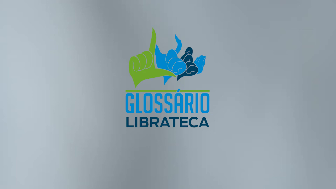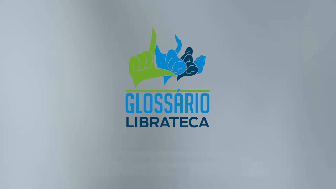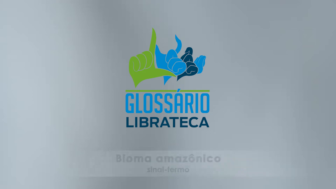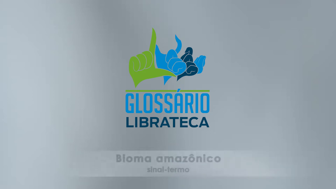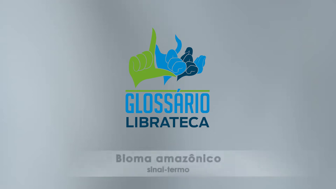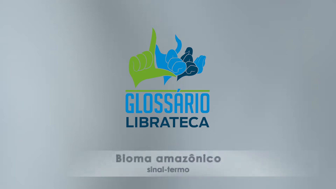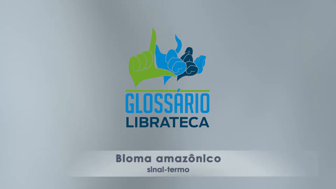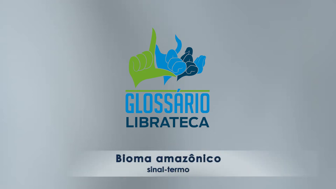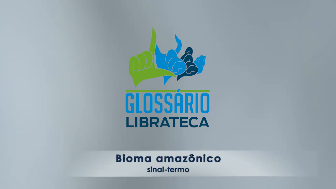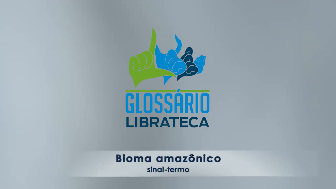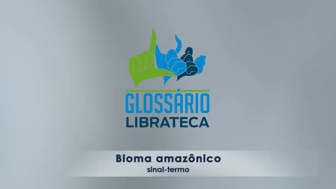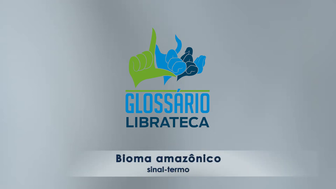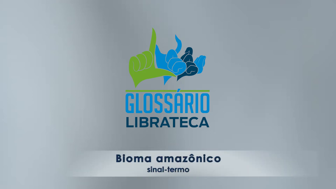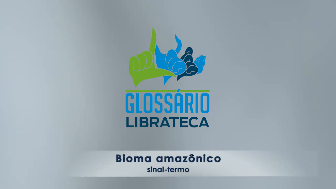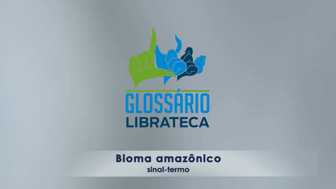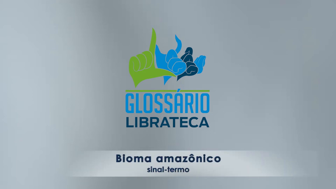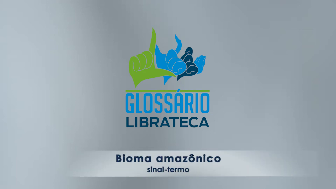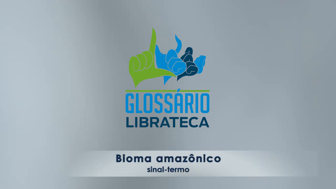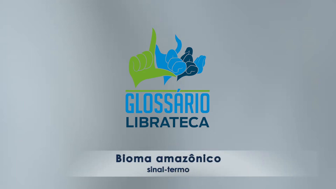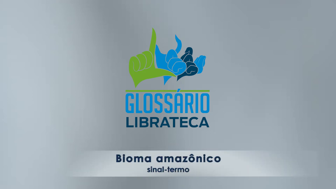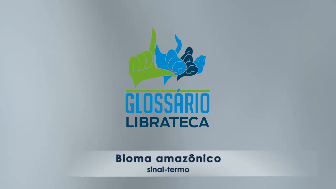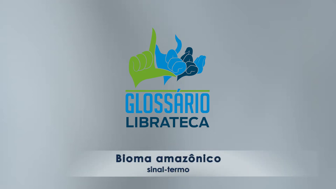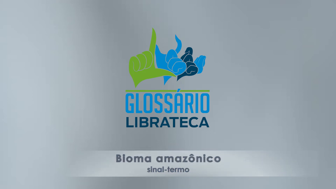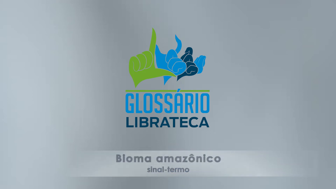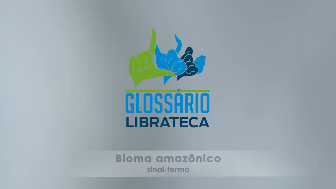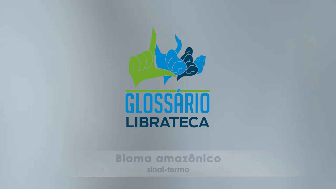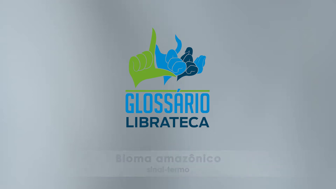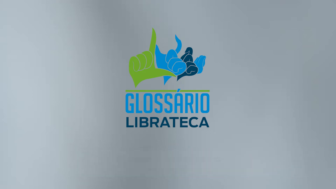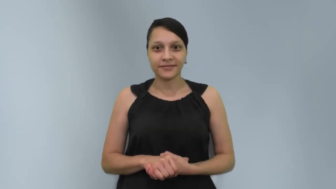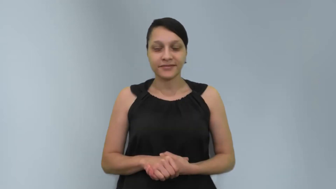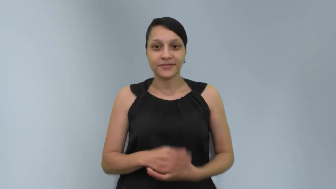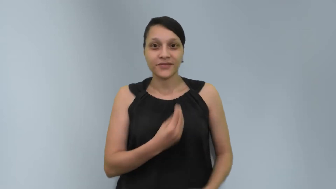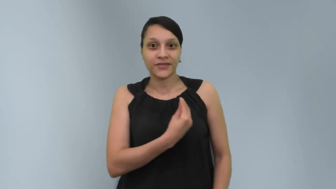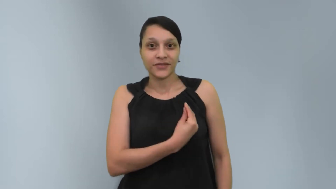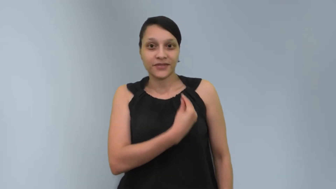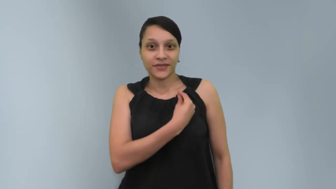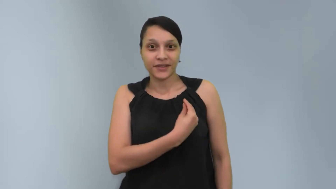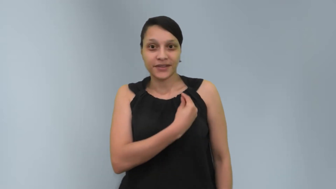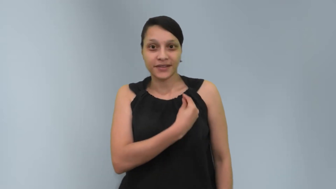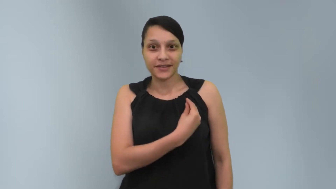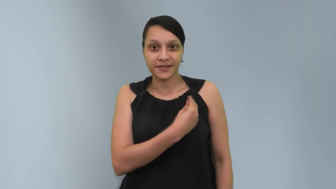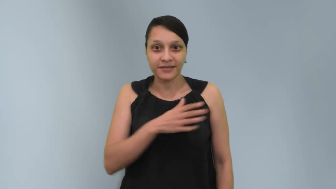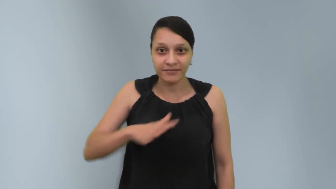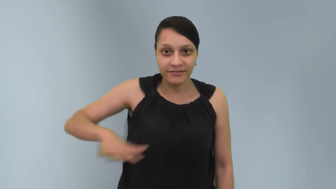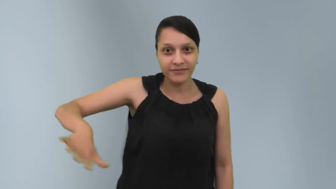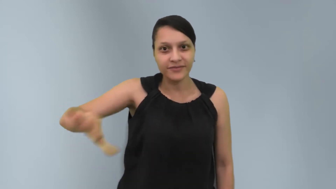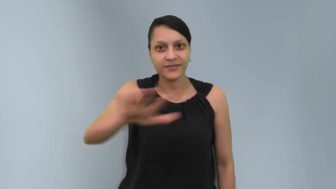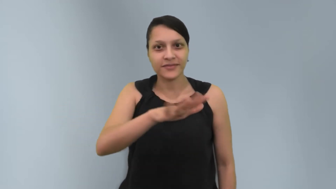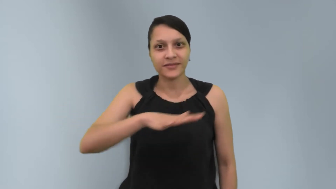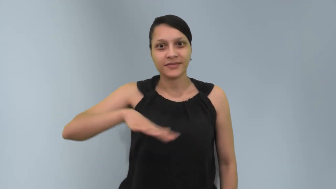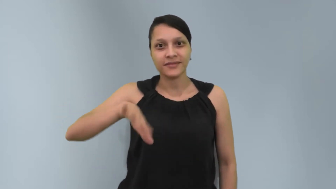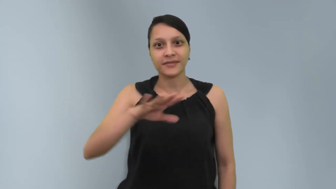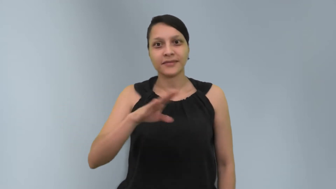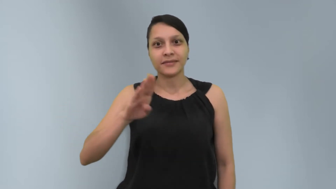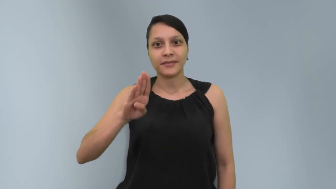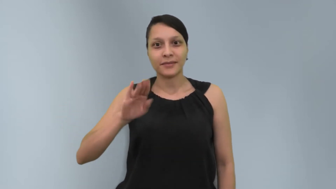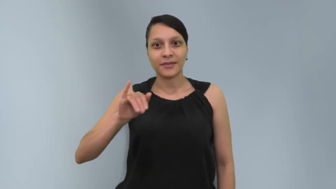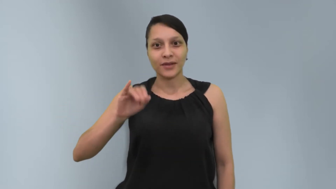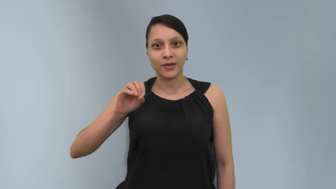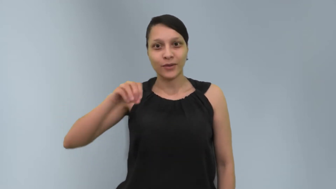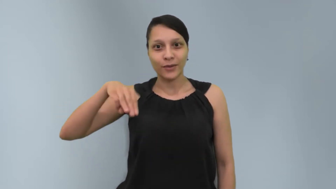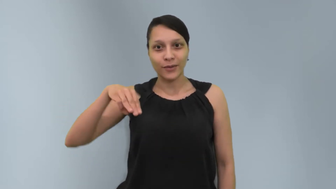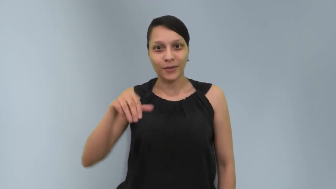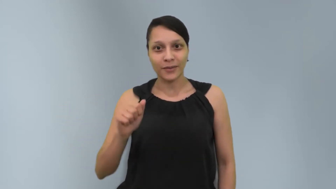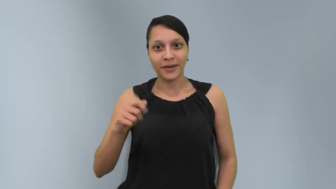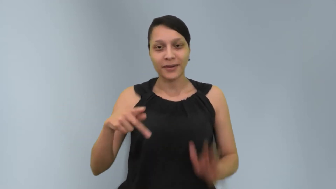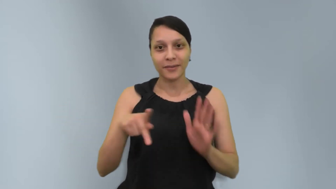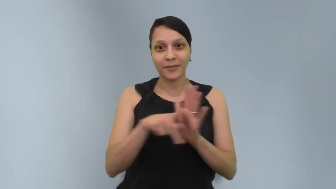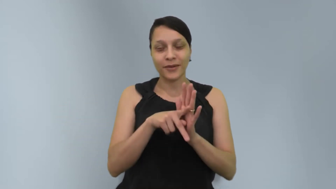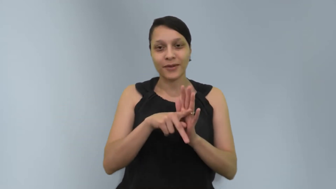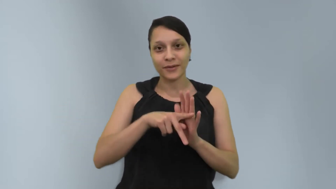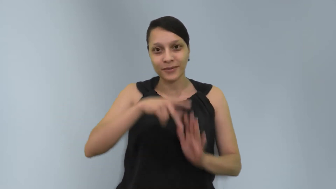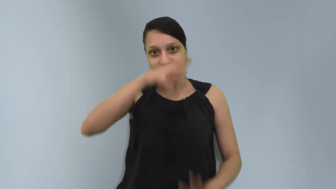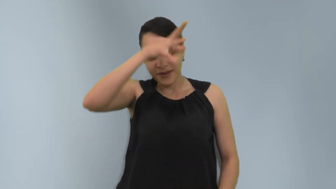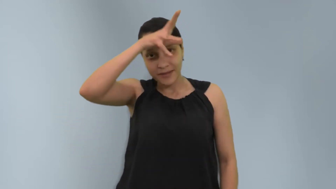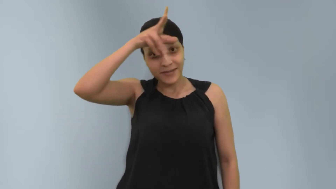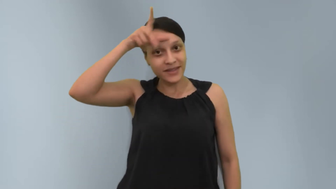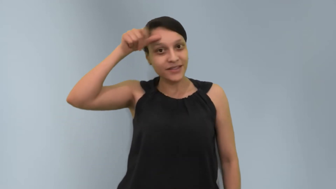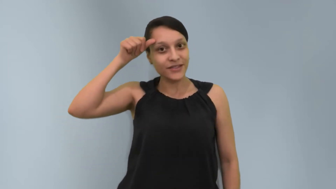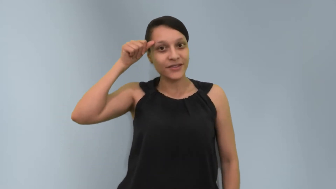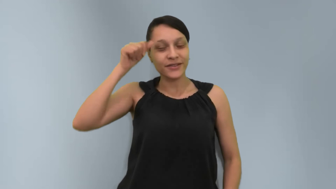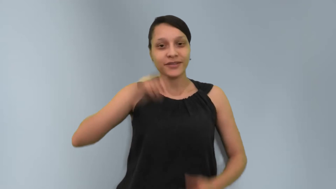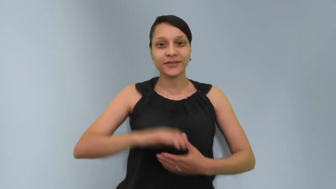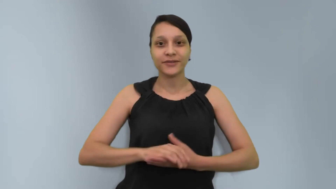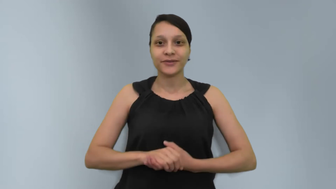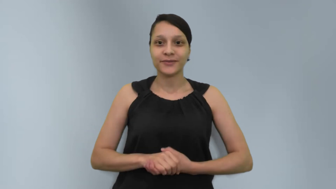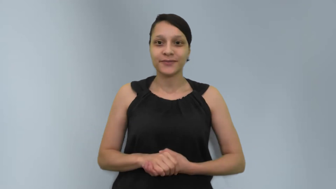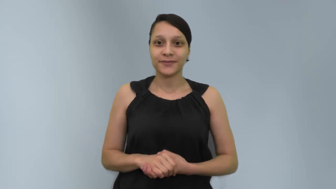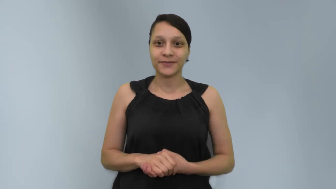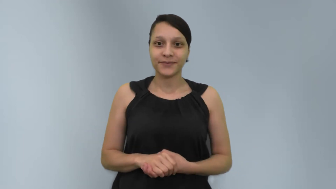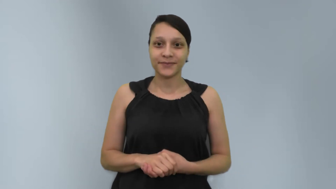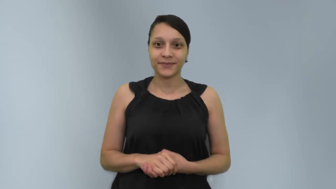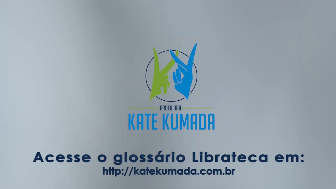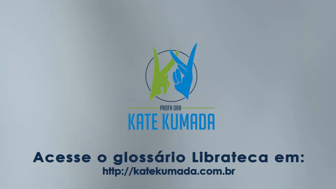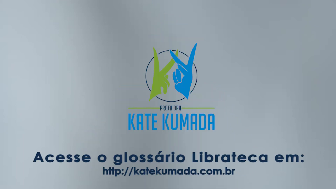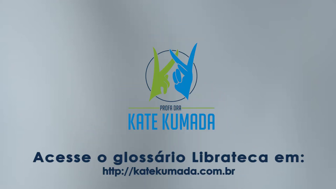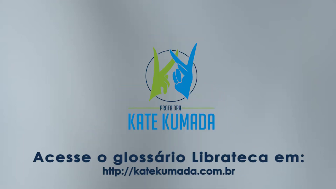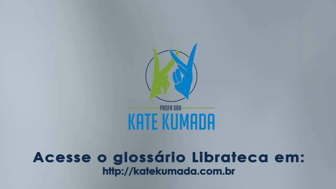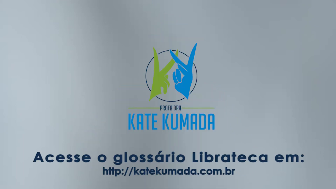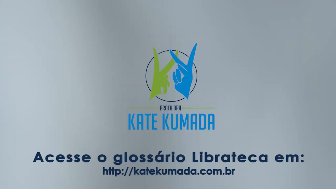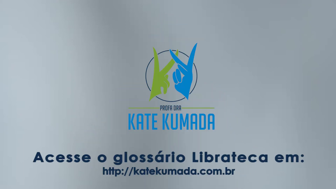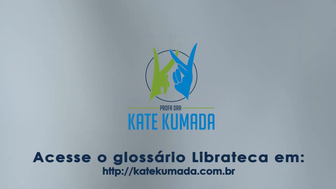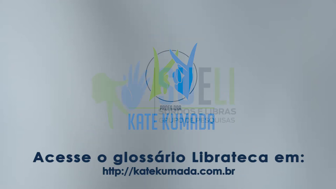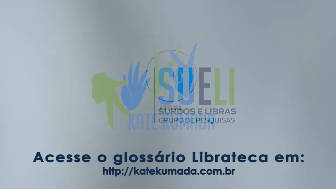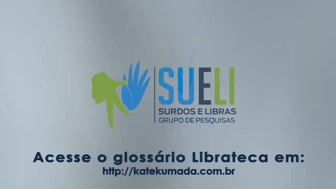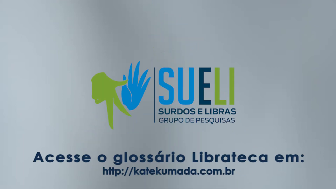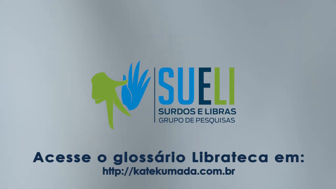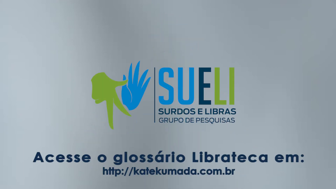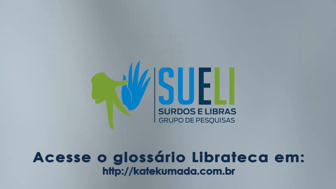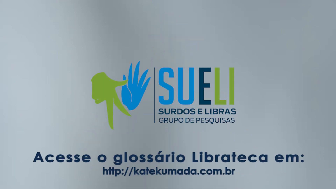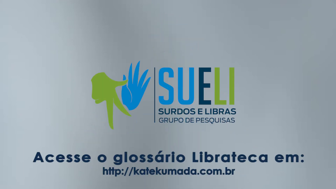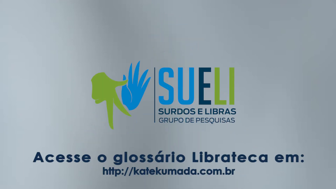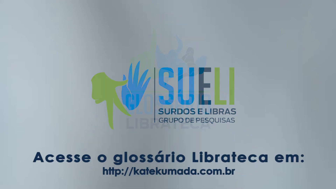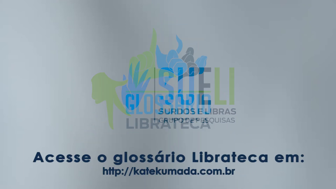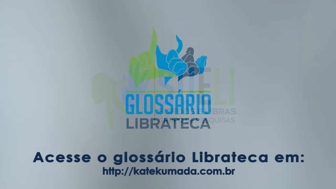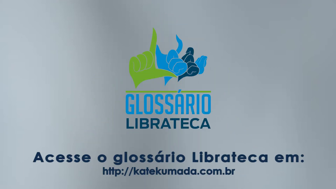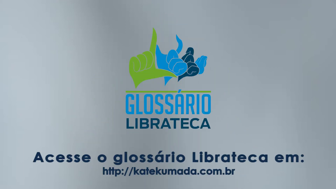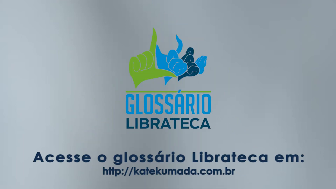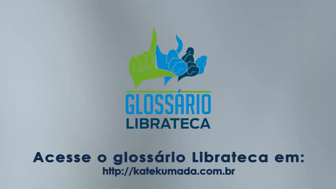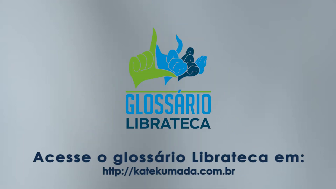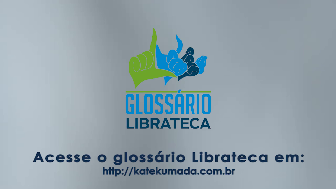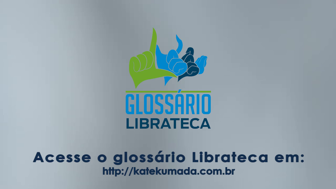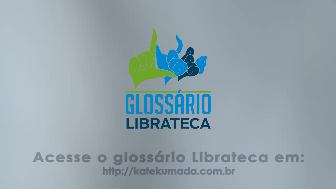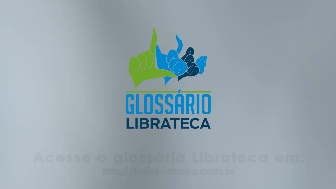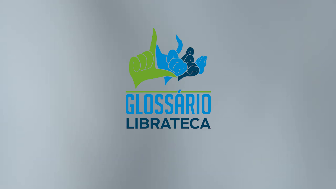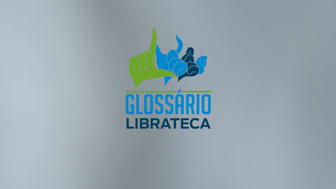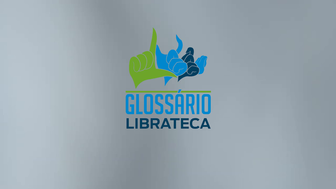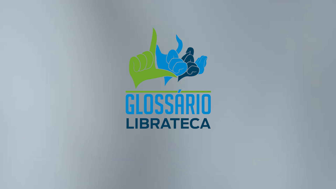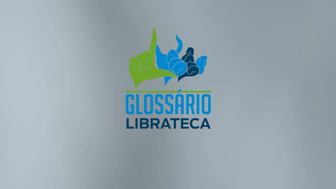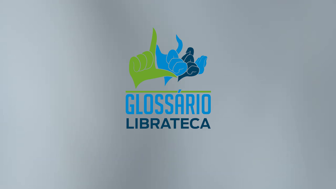Bioma amazônico